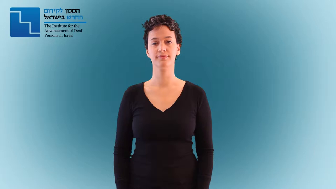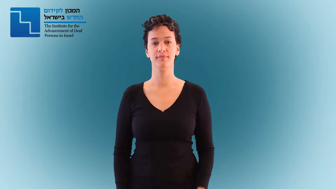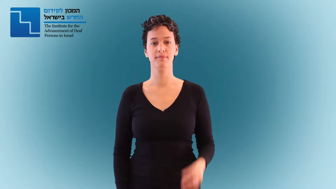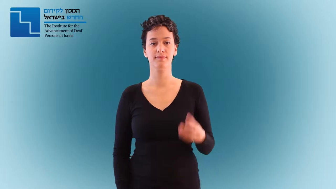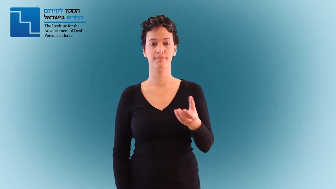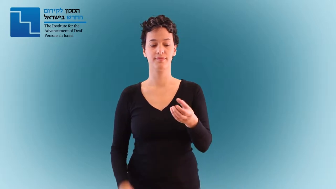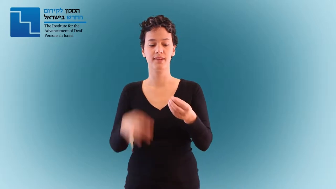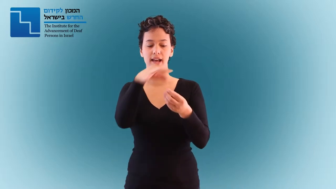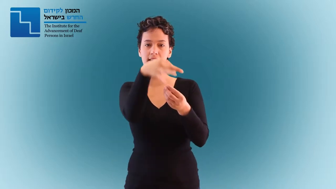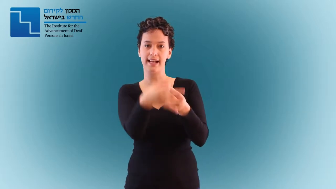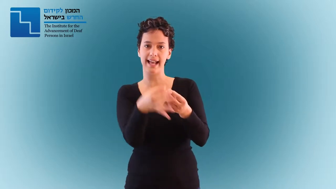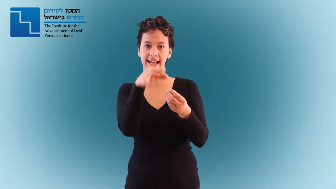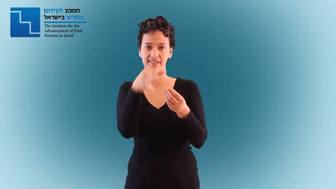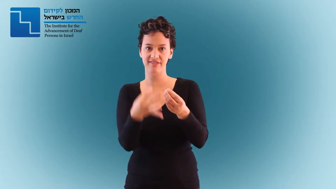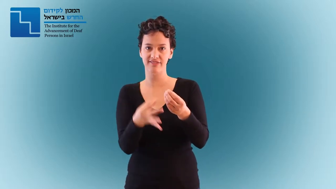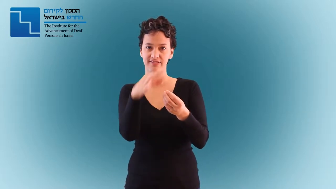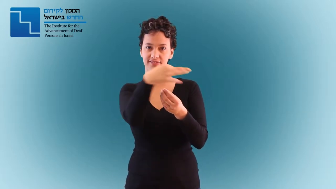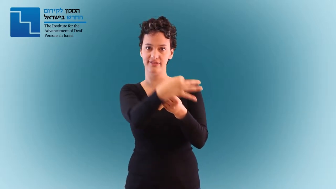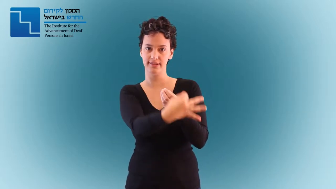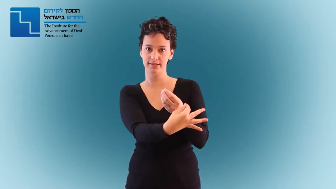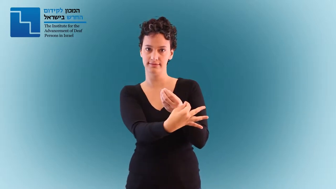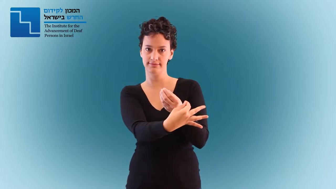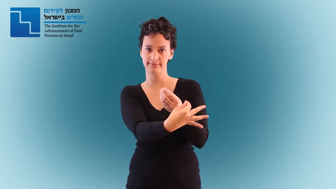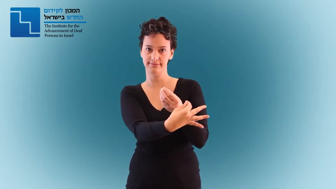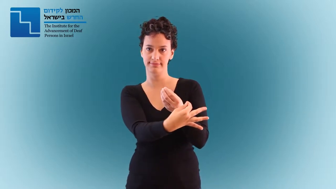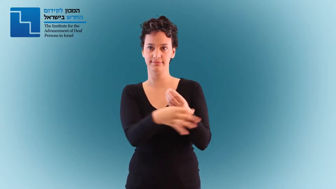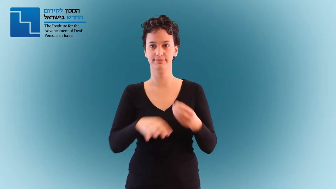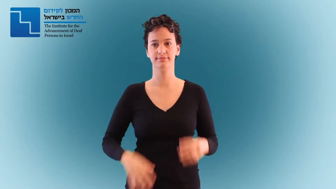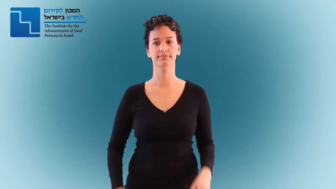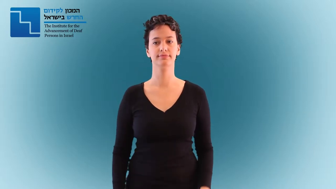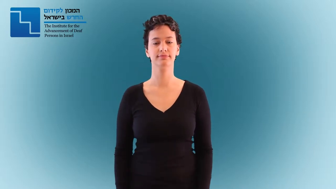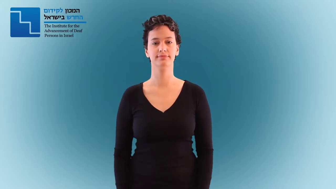לקלף